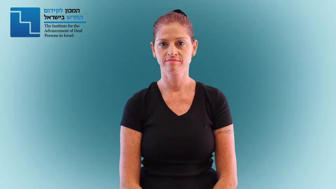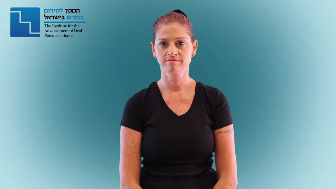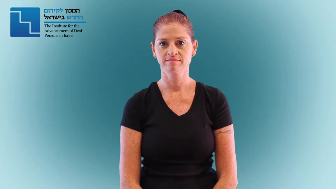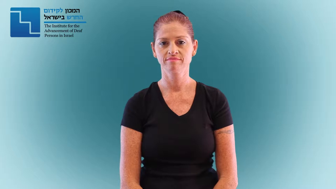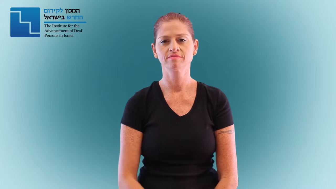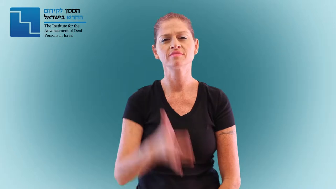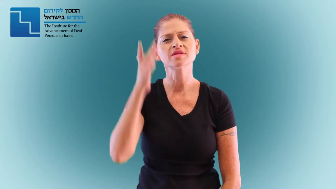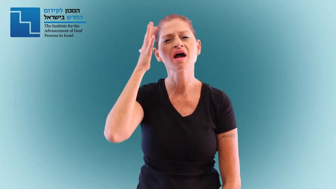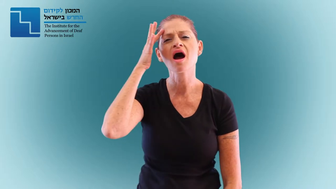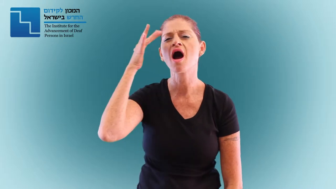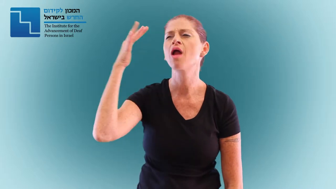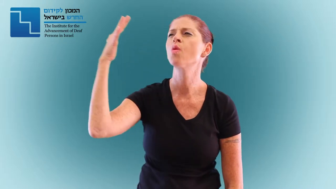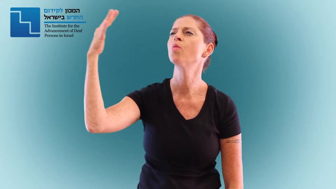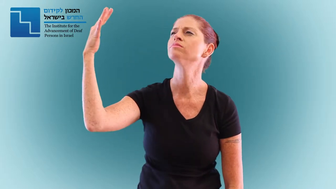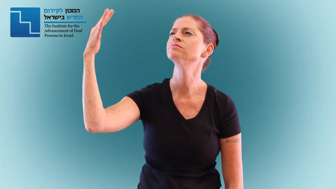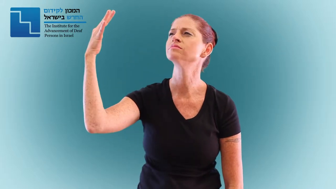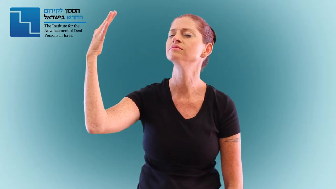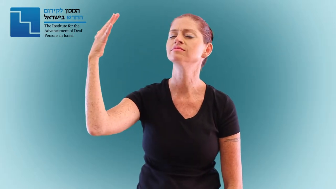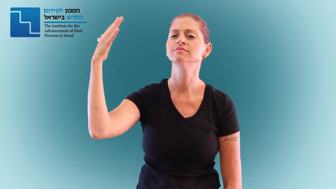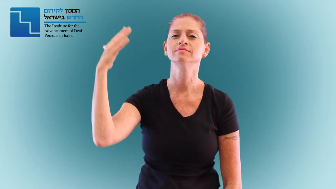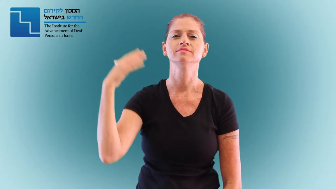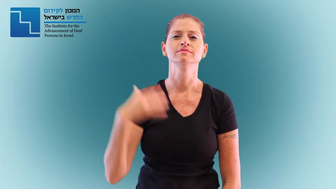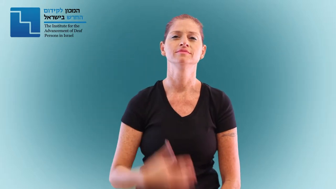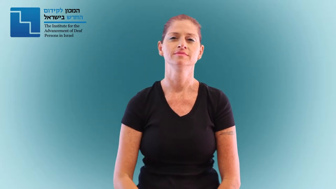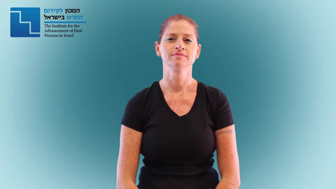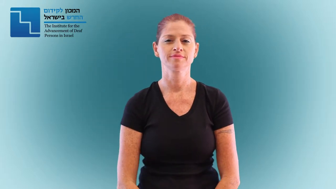חלום